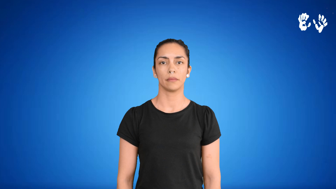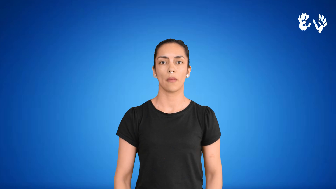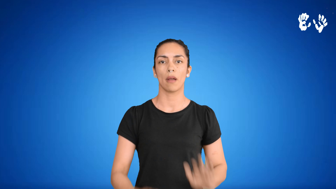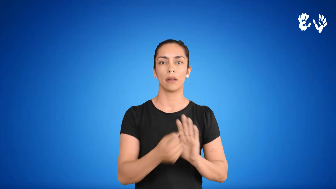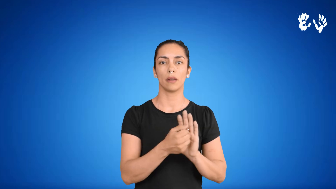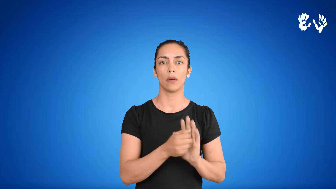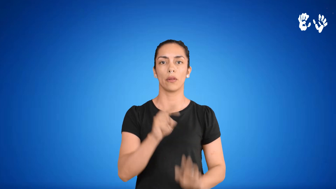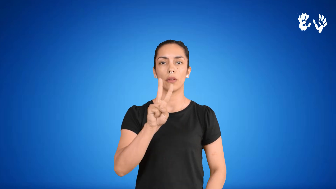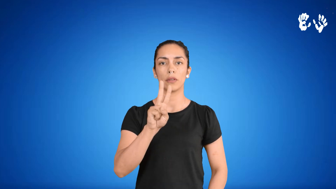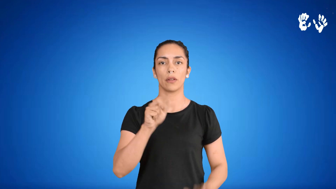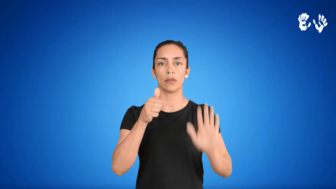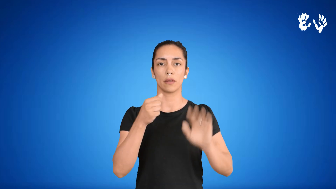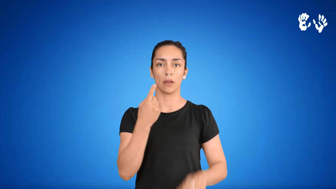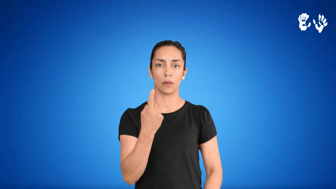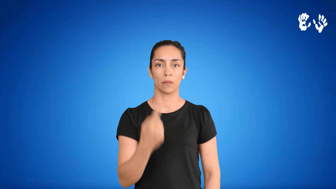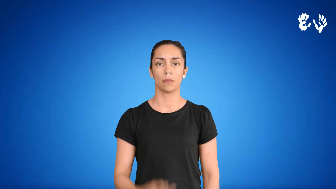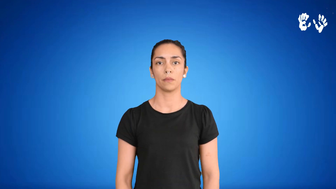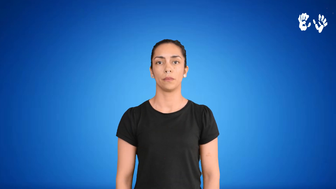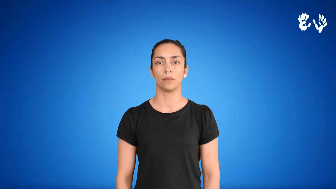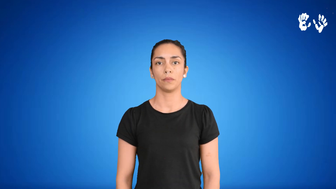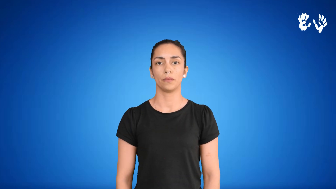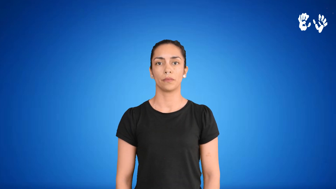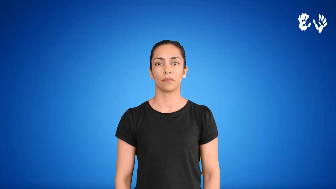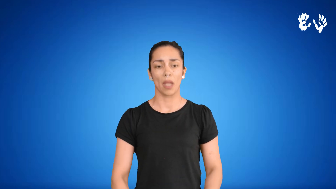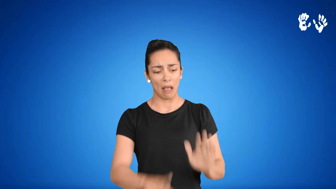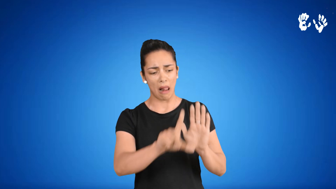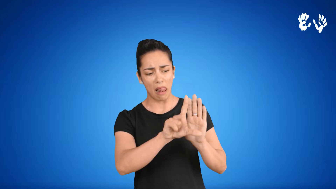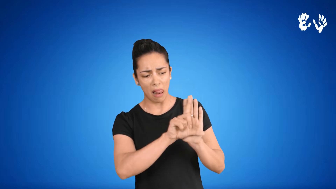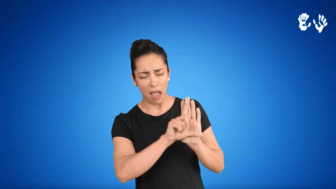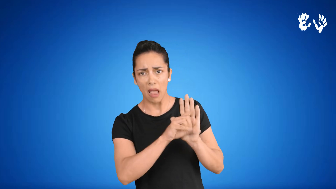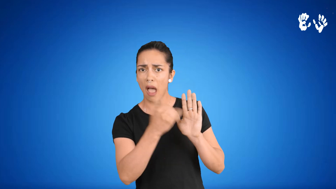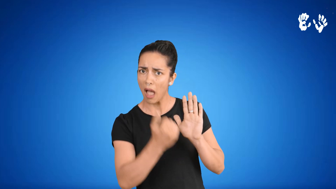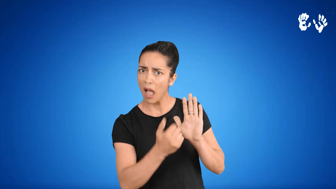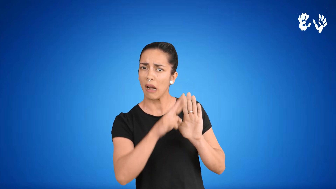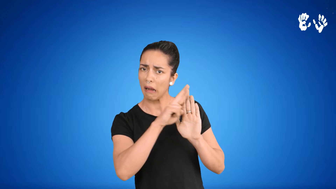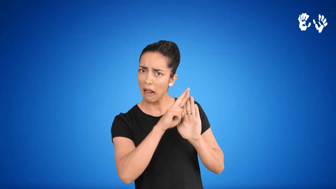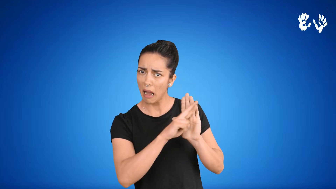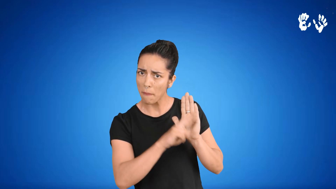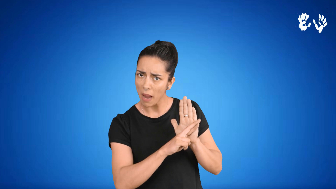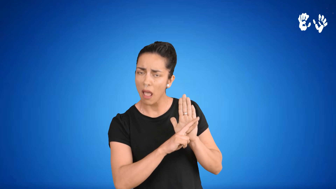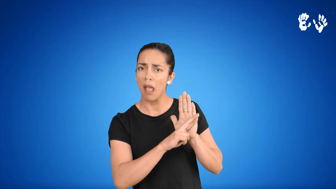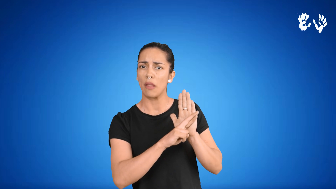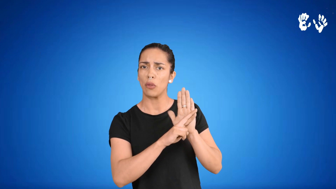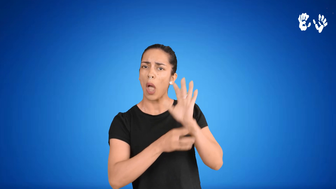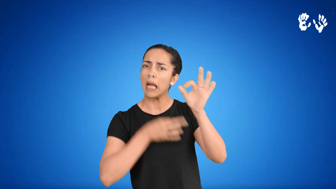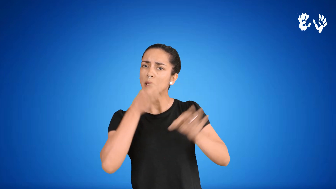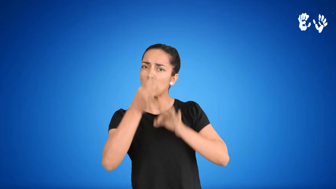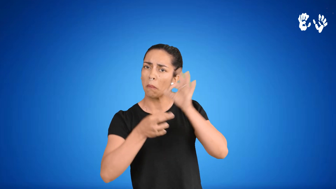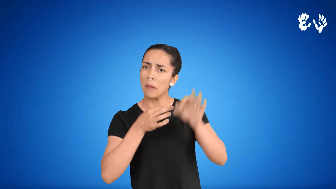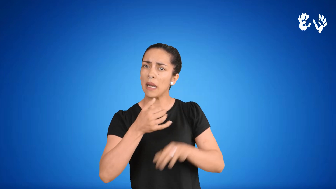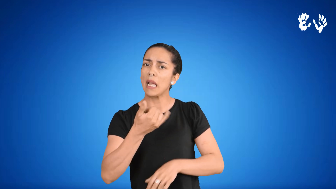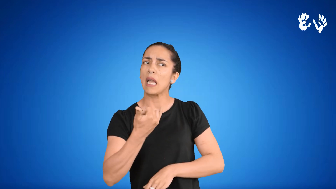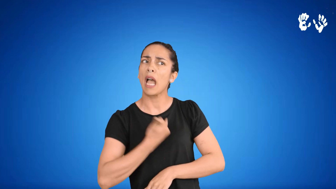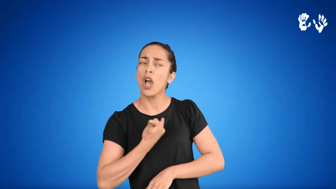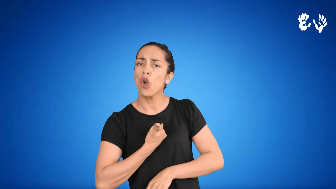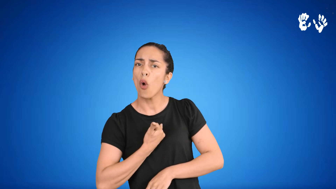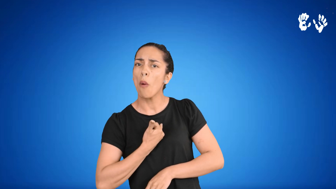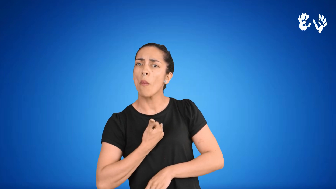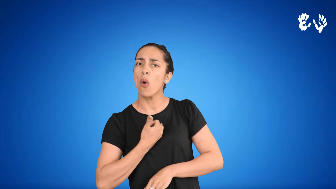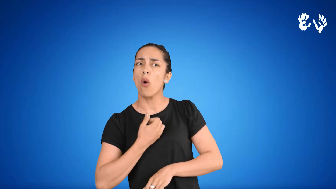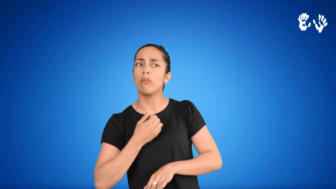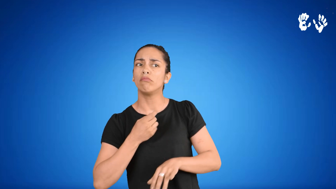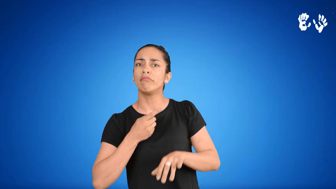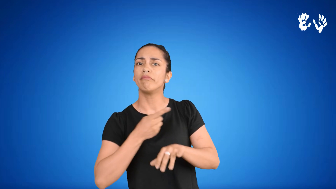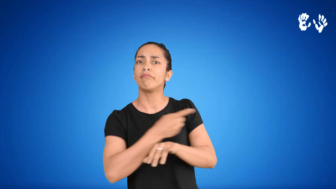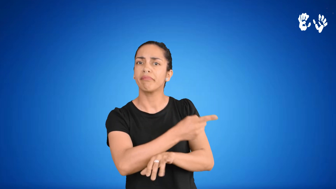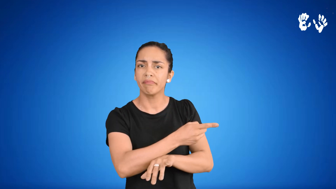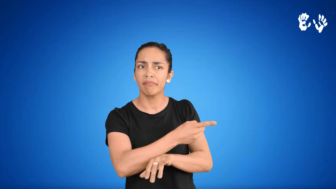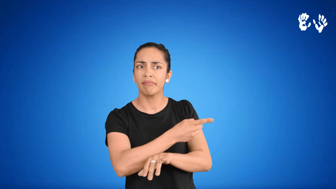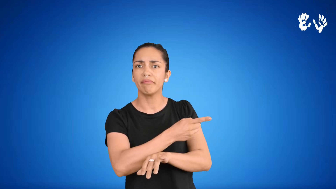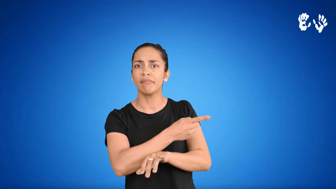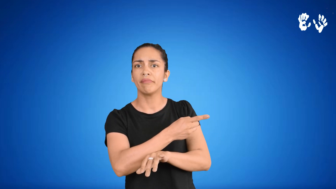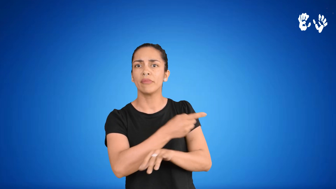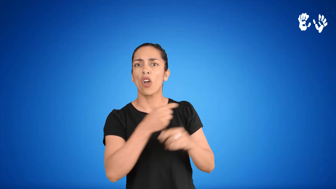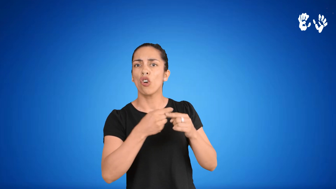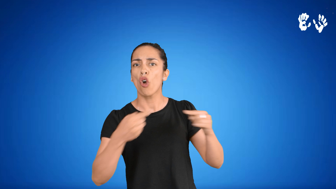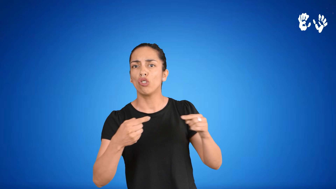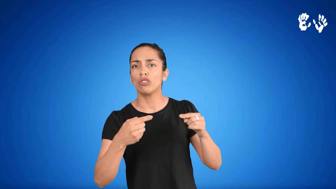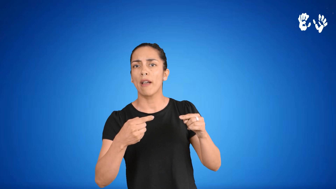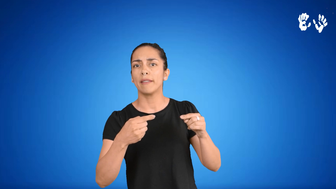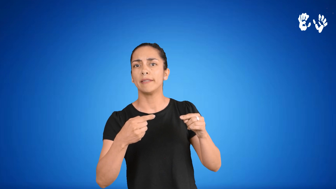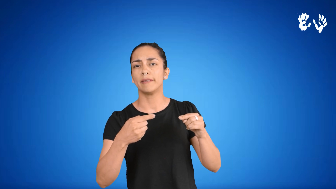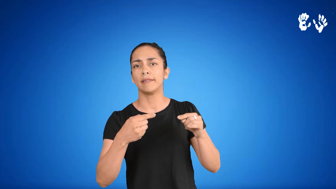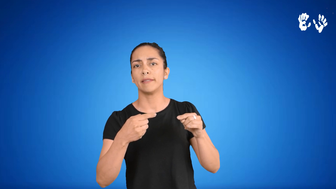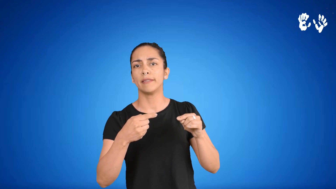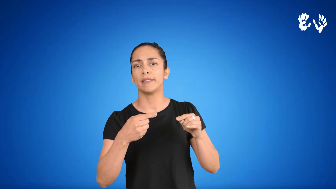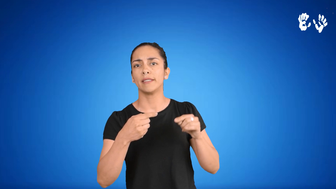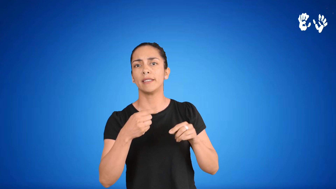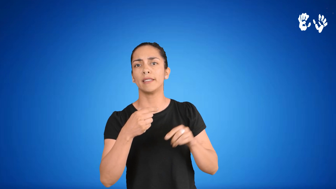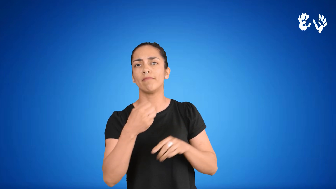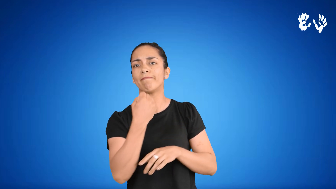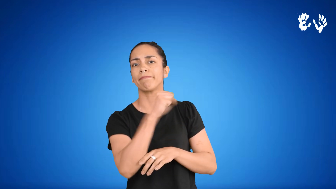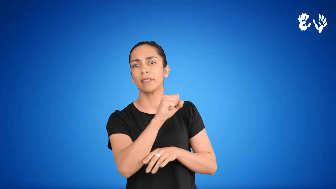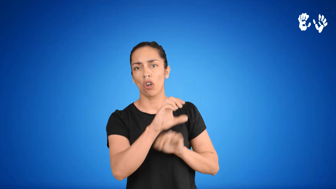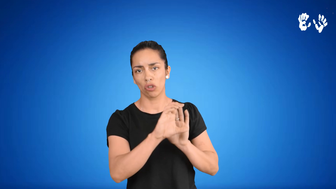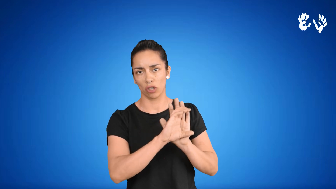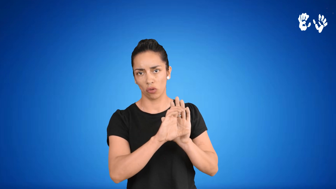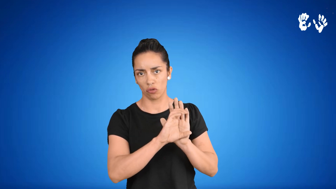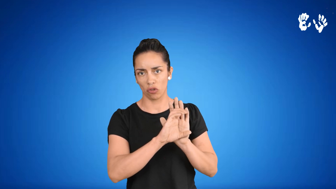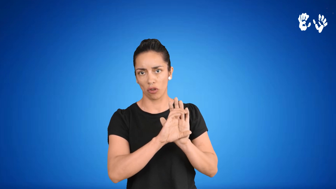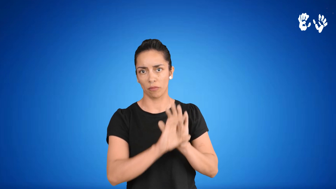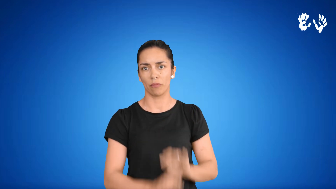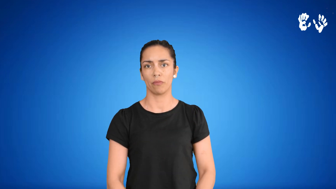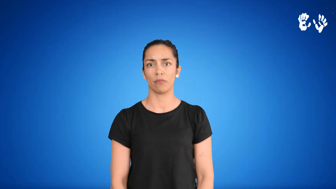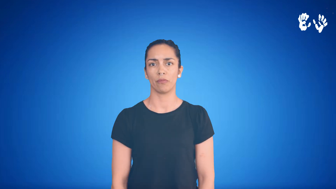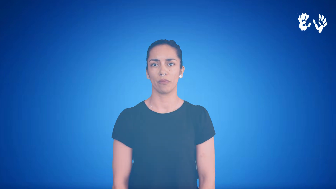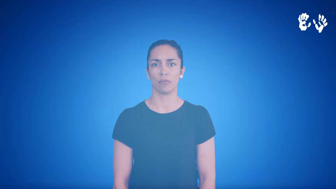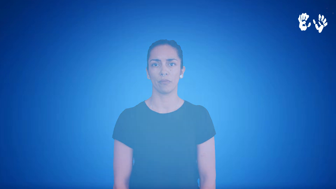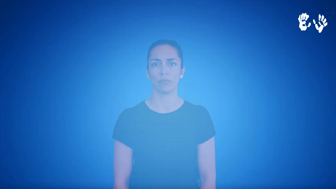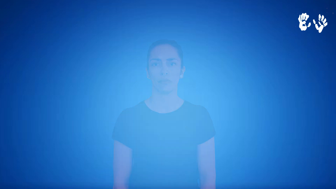Artículo 261